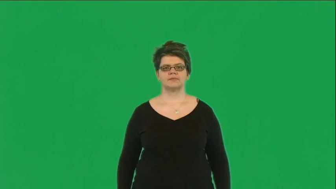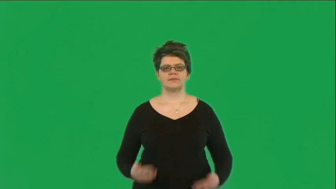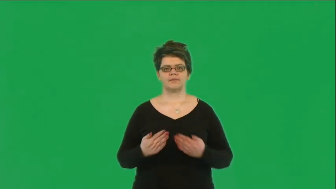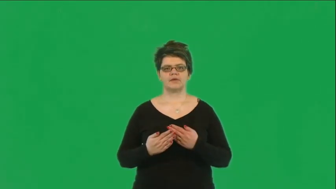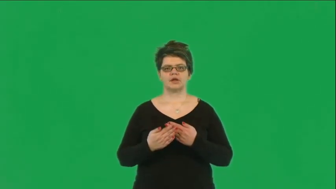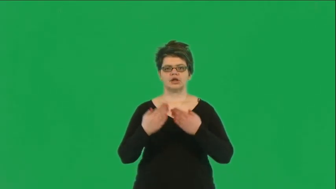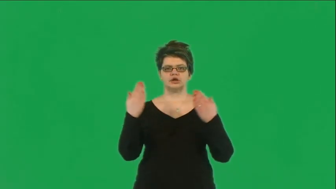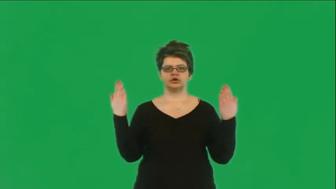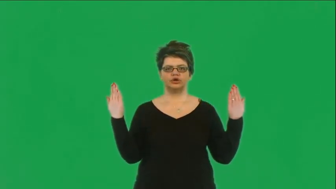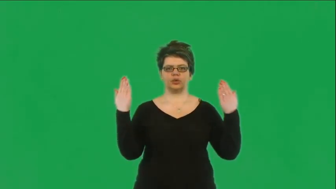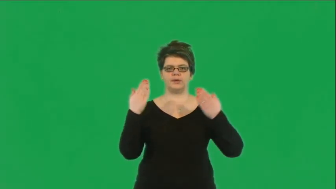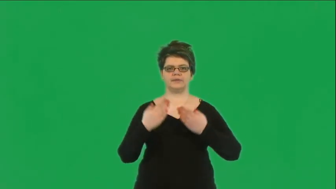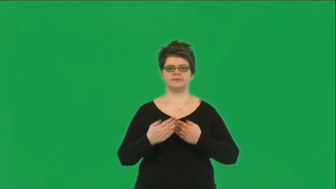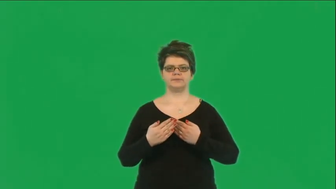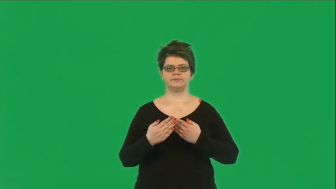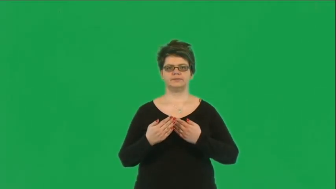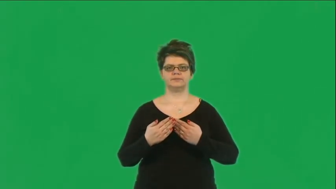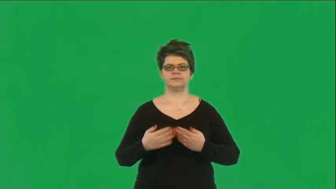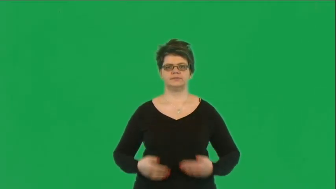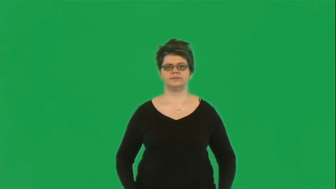doba